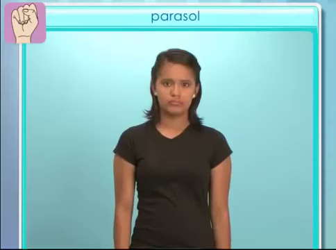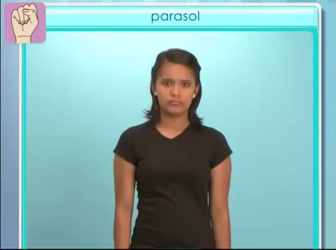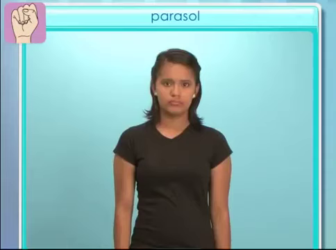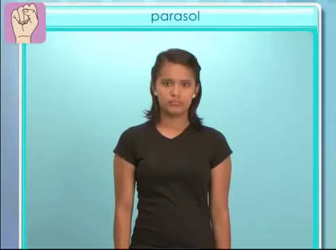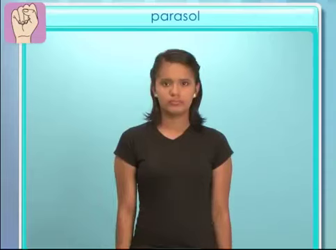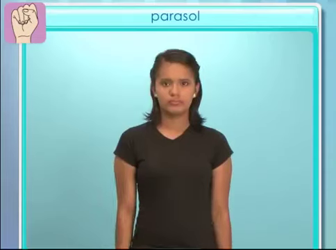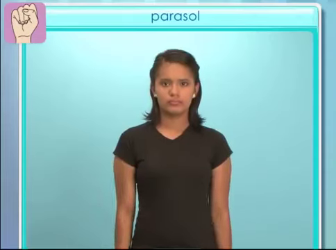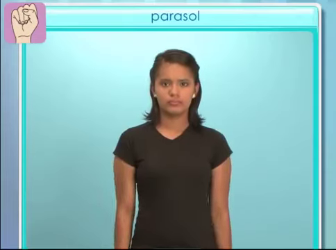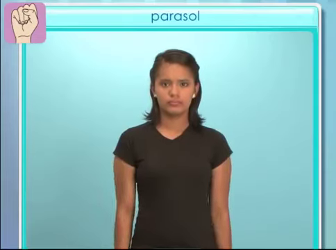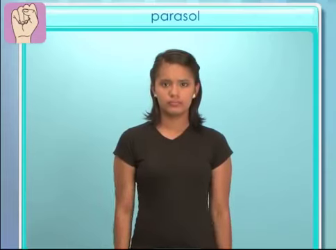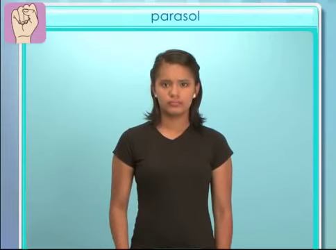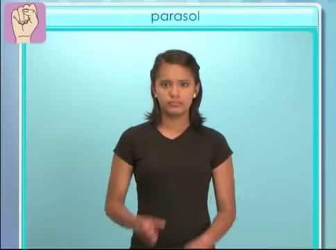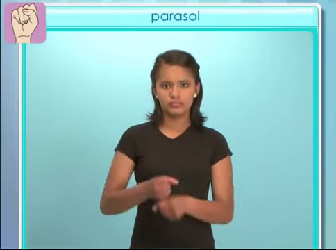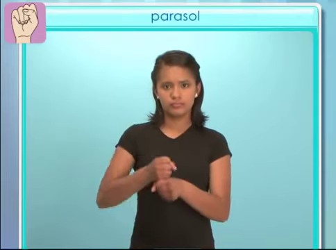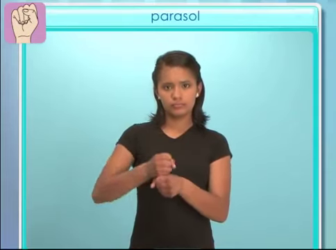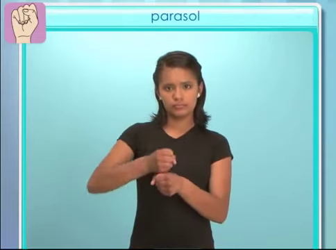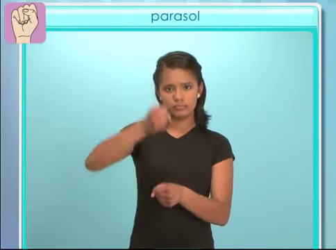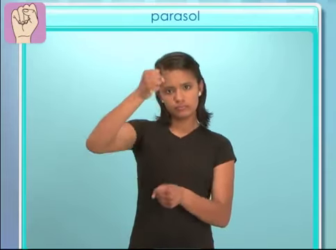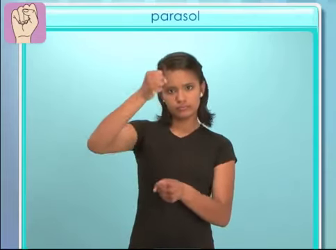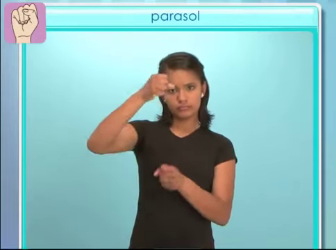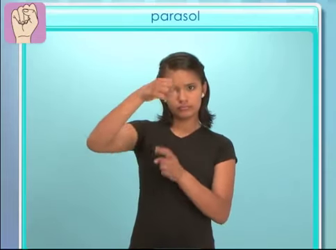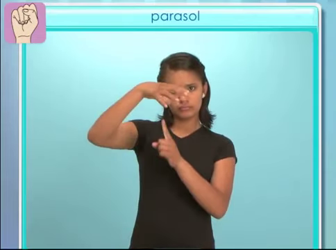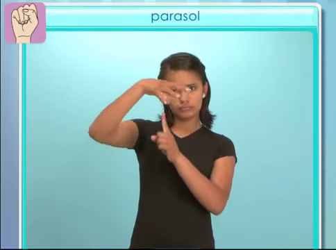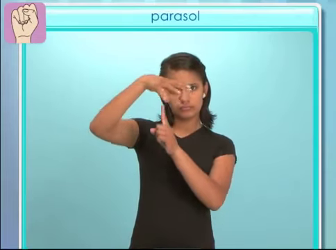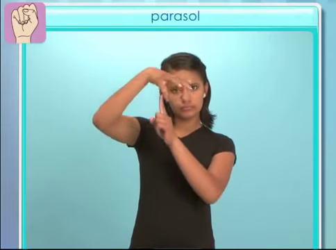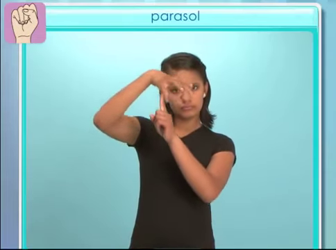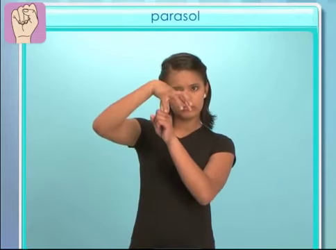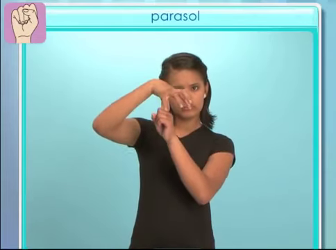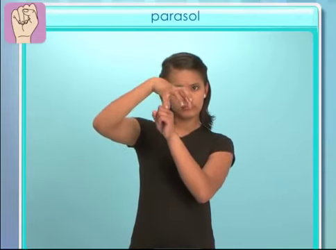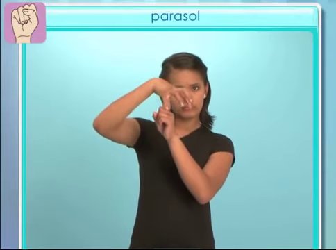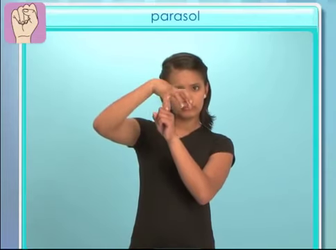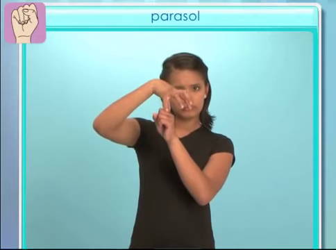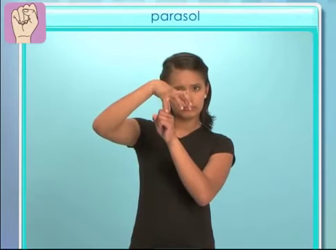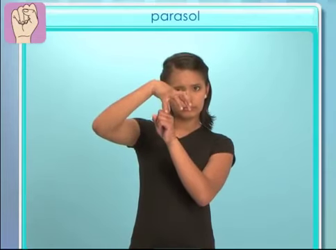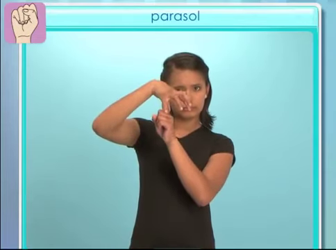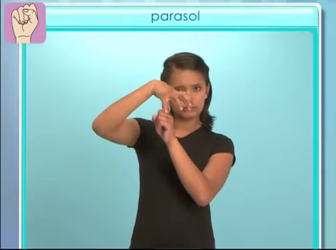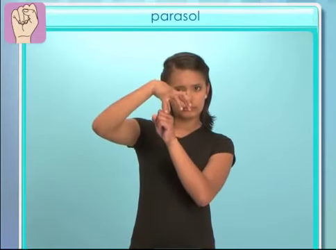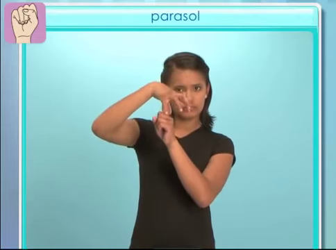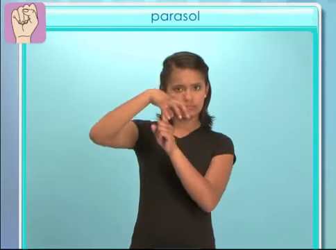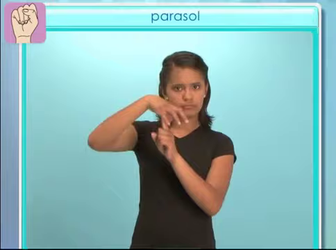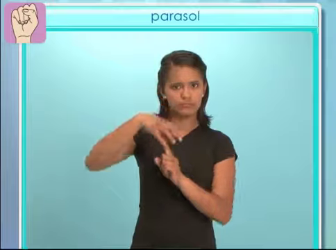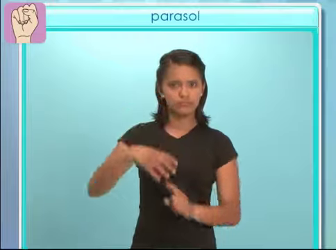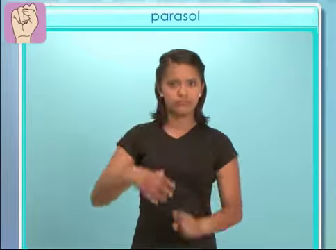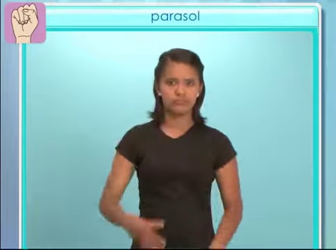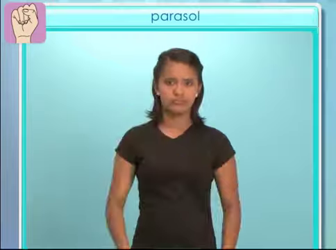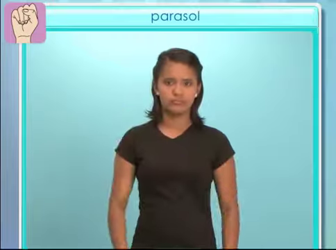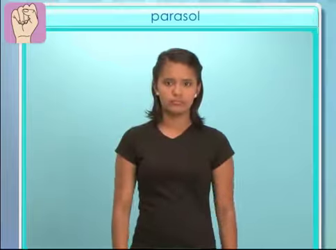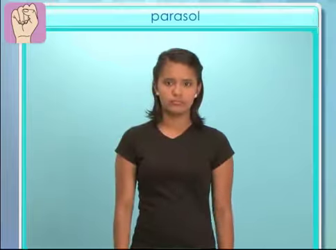PARASOL